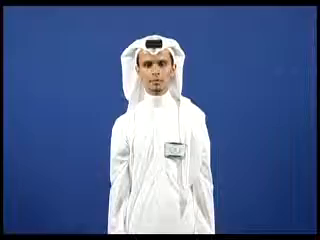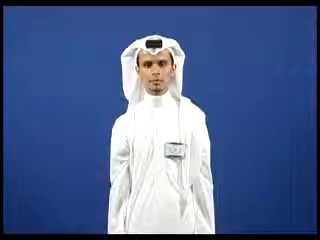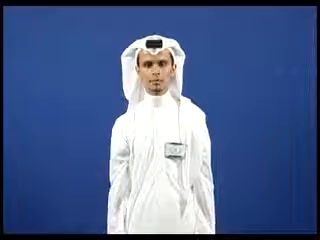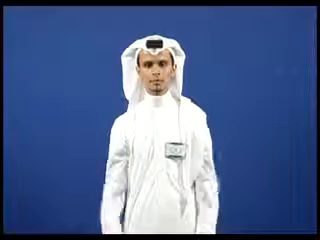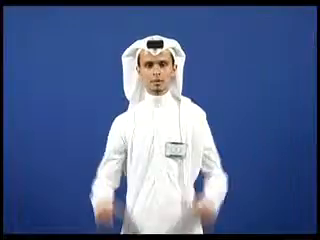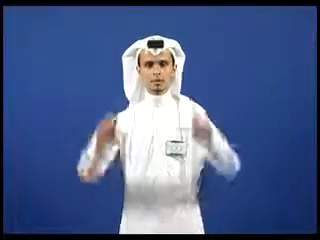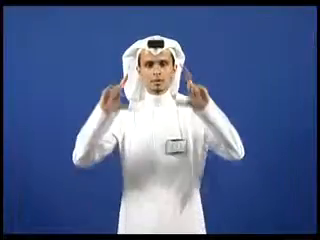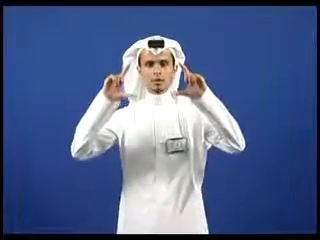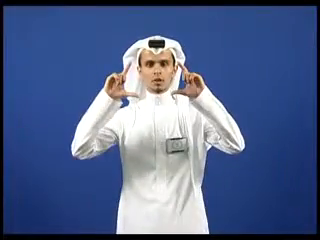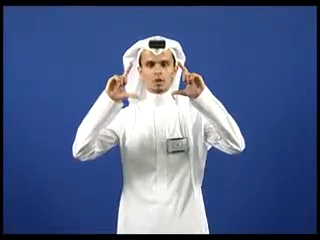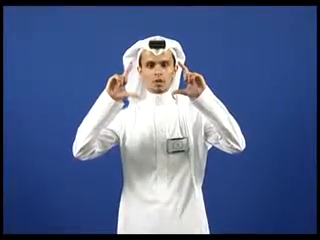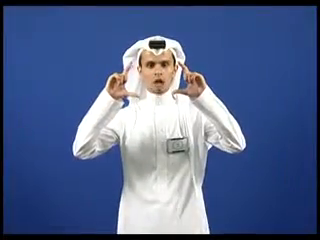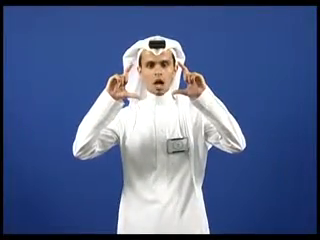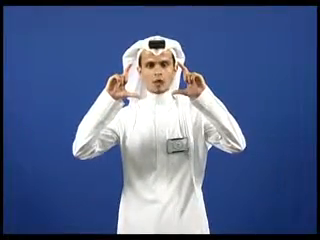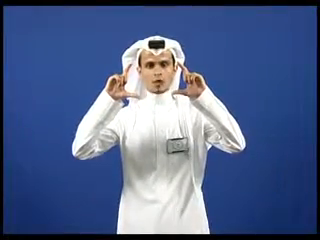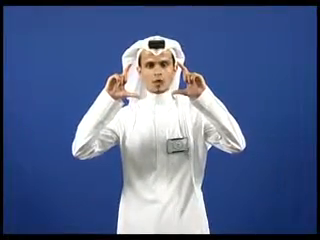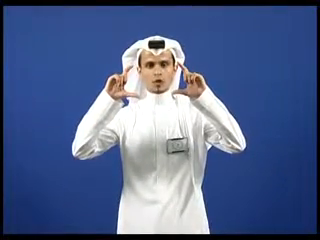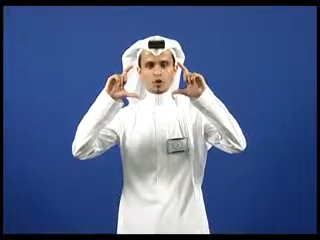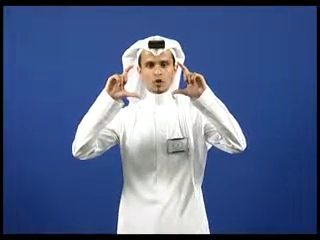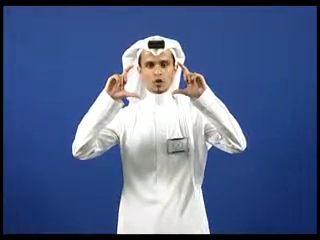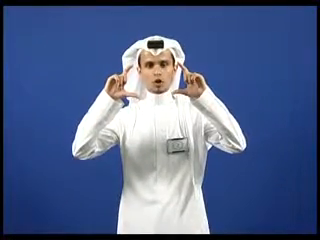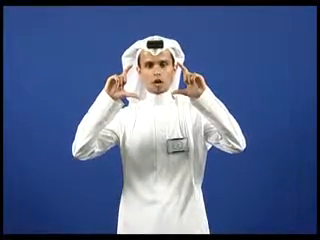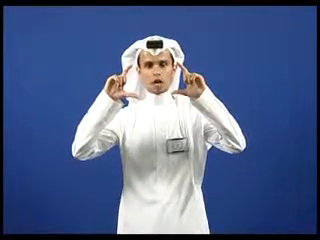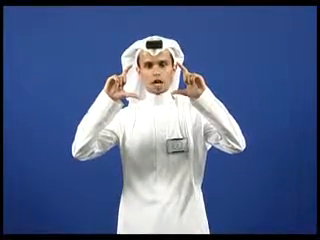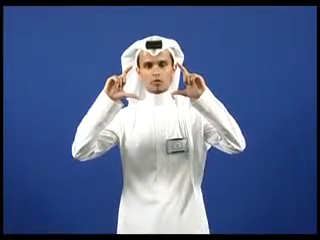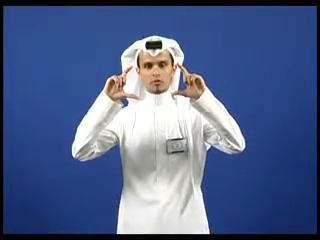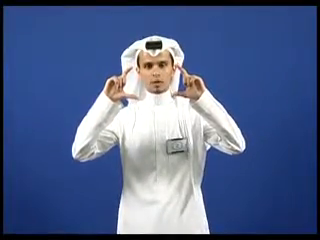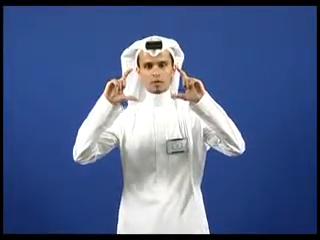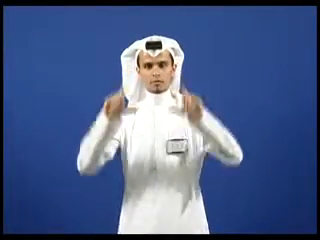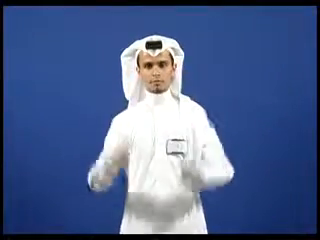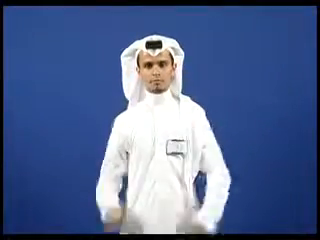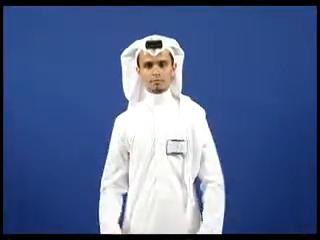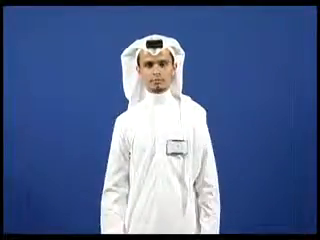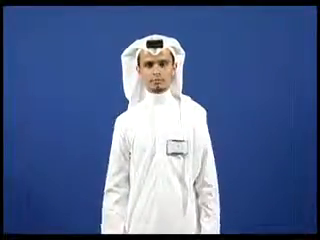كاميرا فوتوغرافية